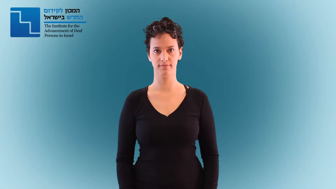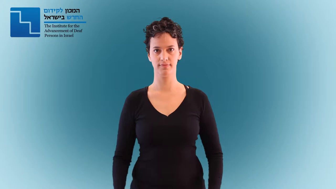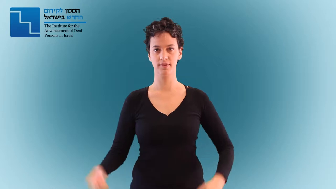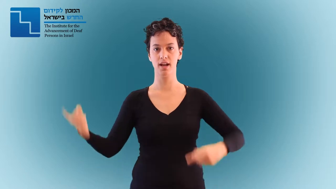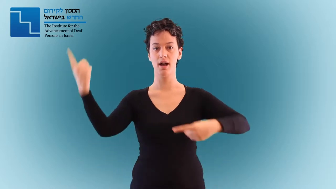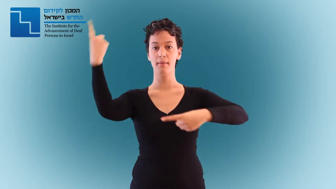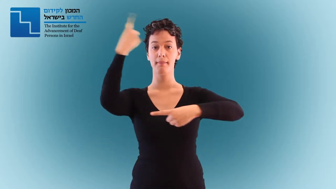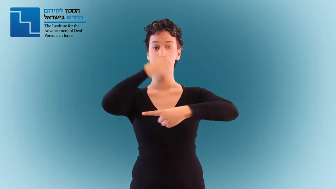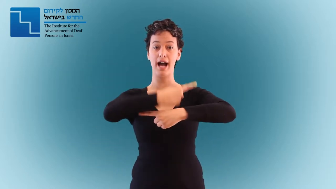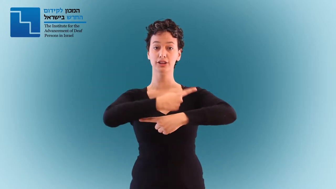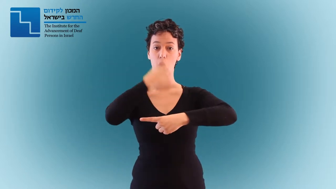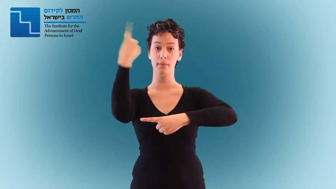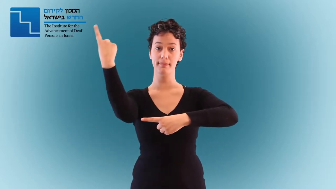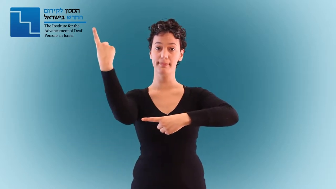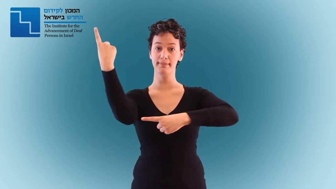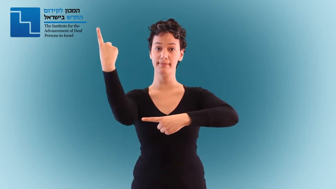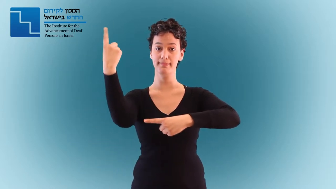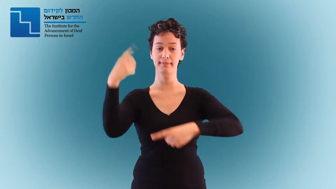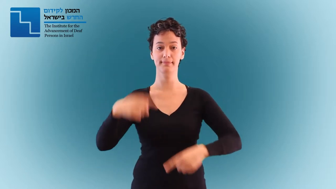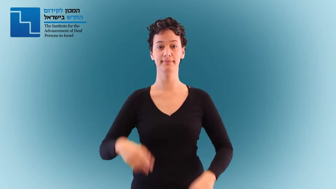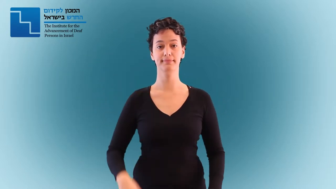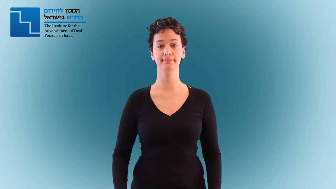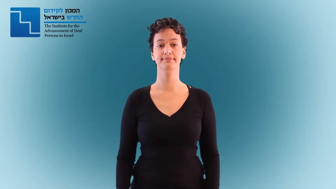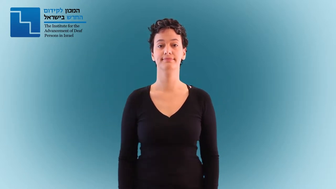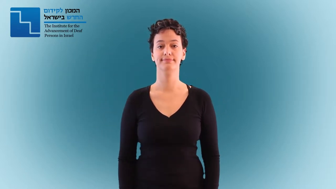מחסום